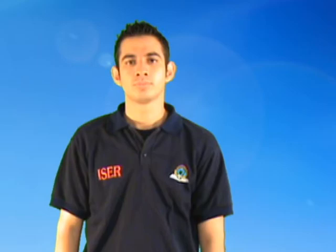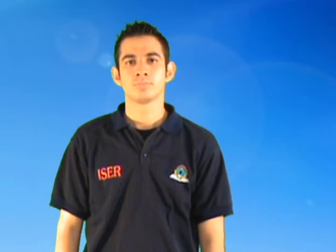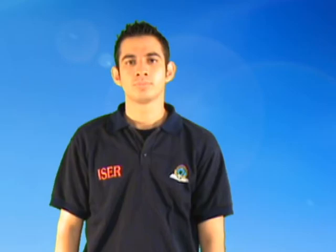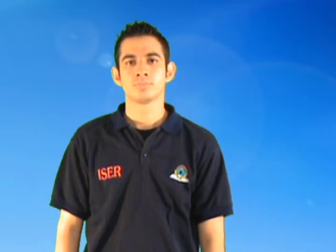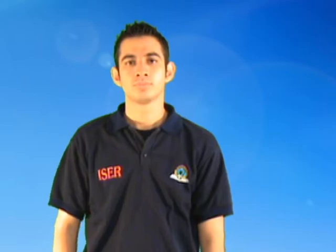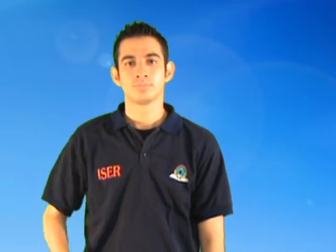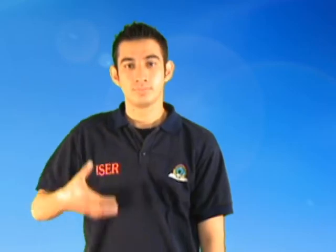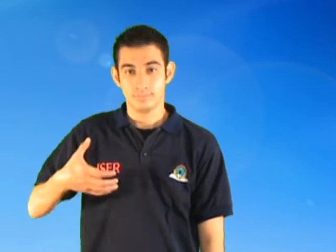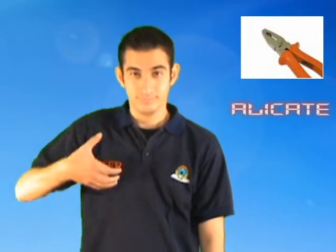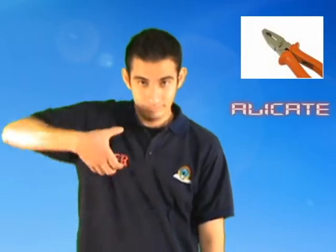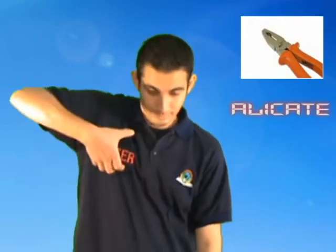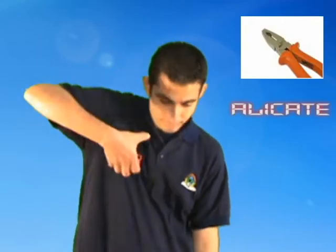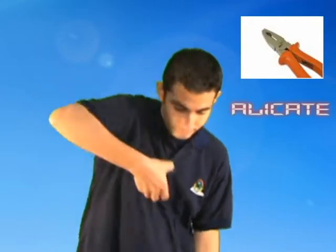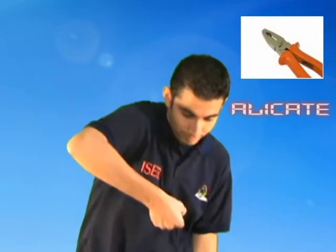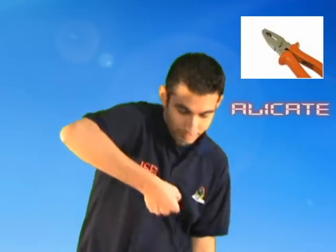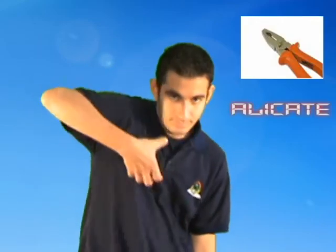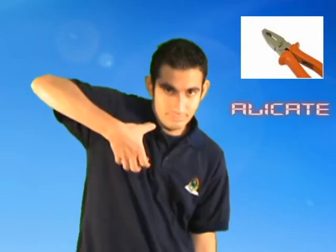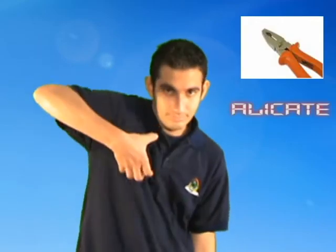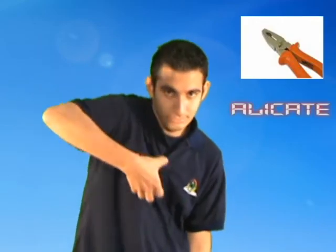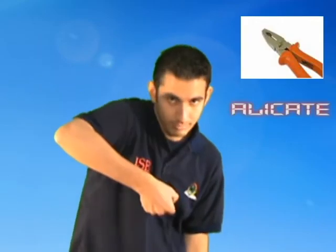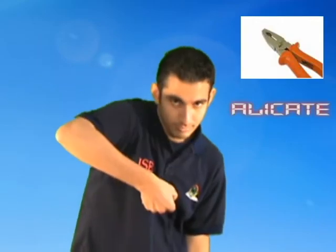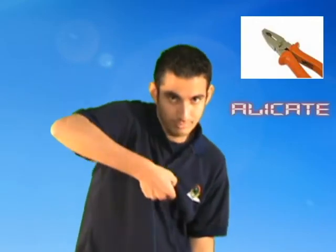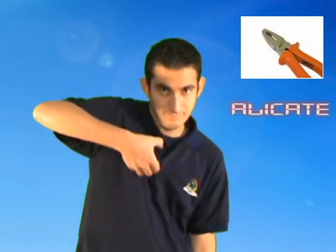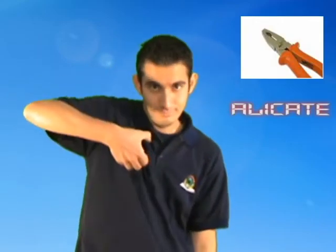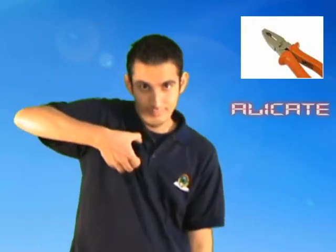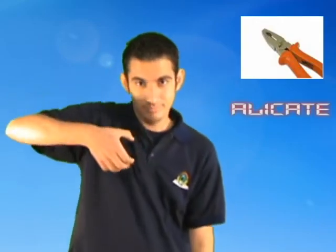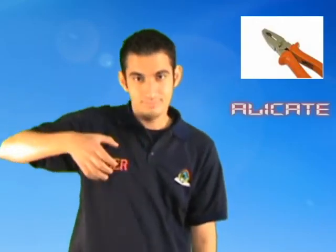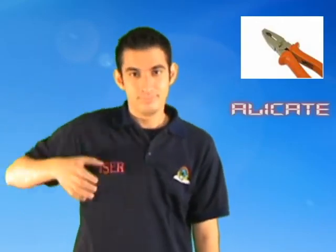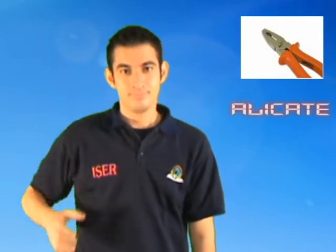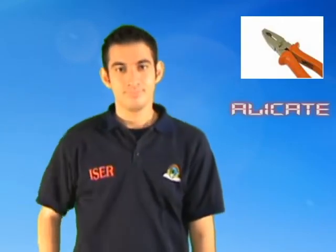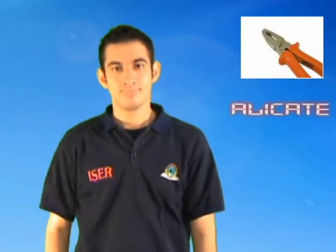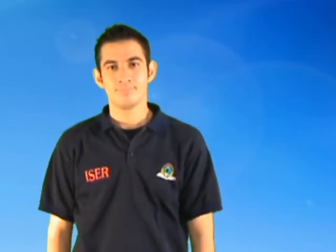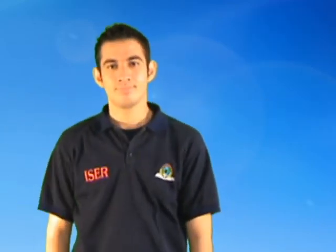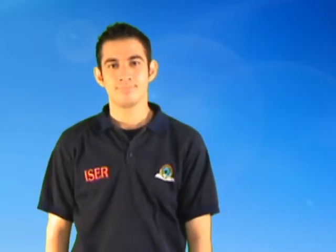Alicate